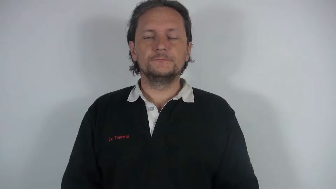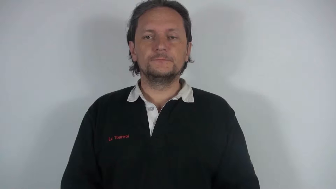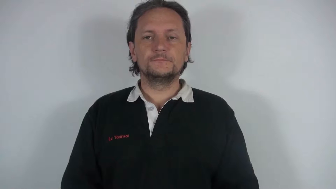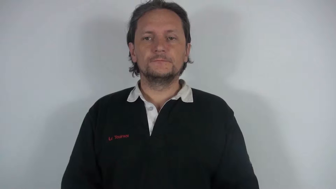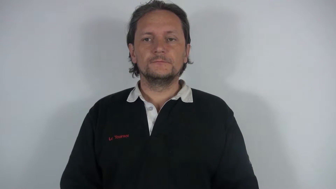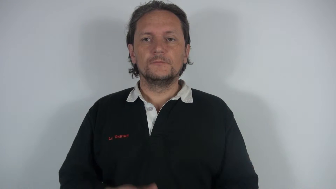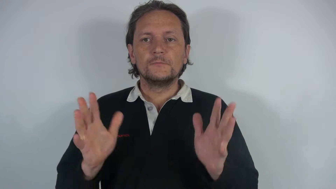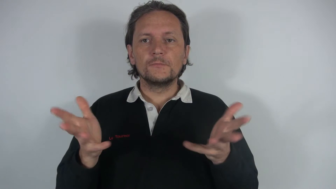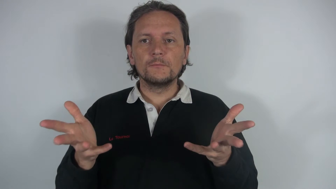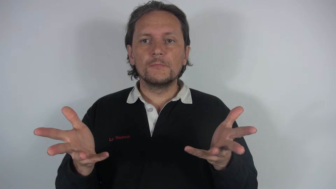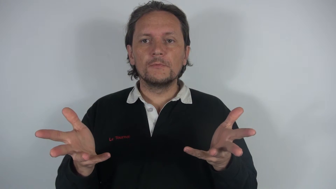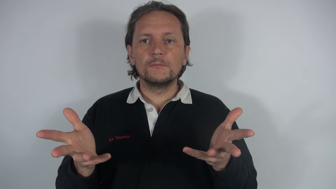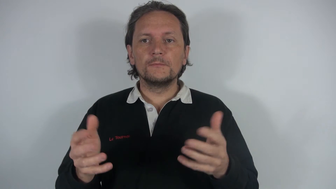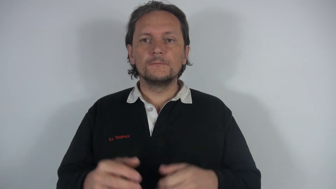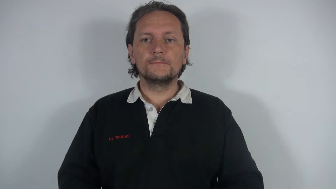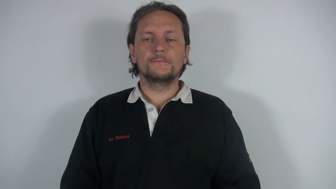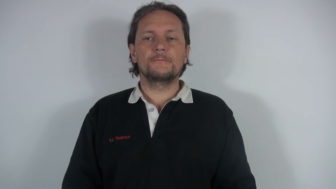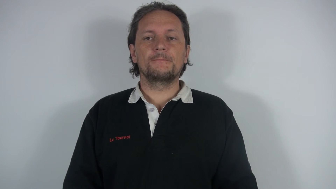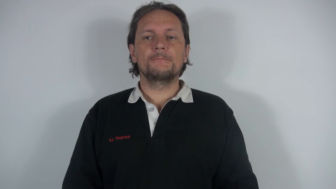Comment